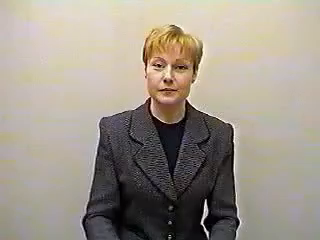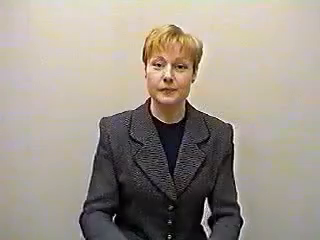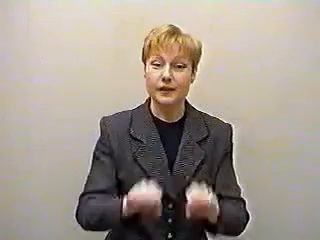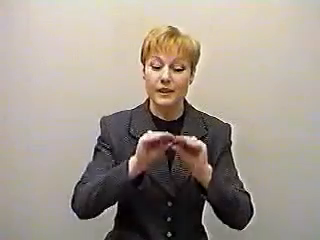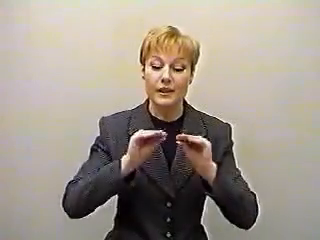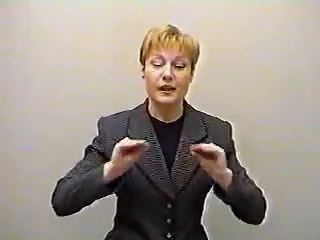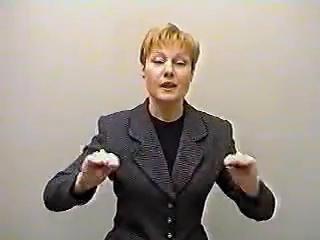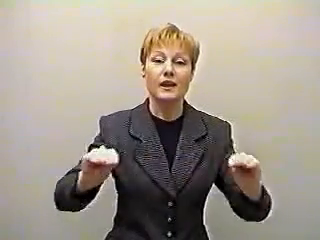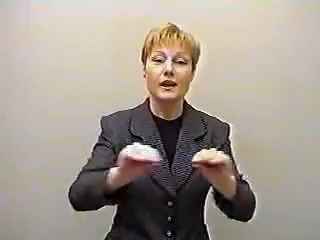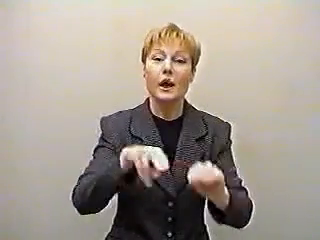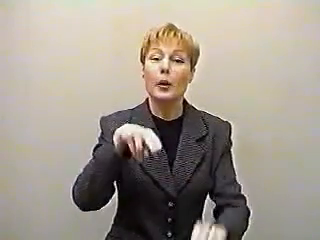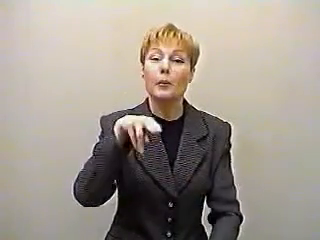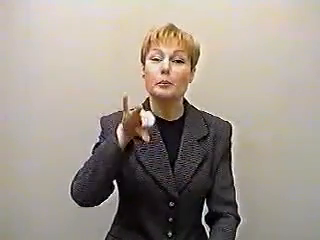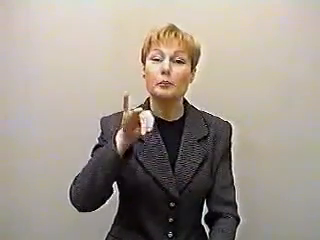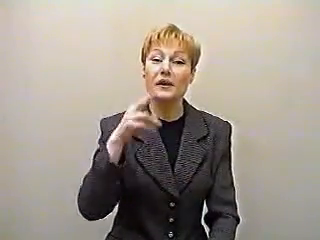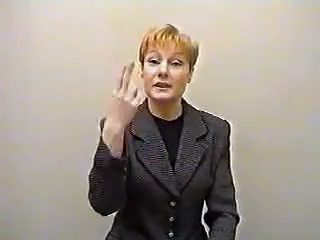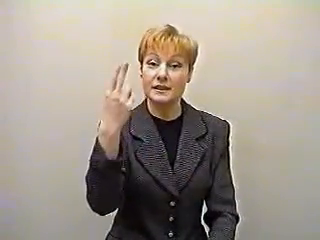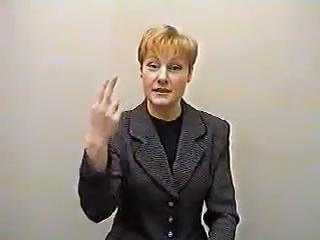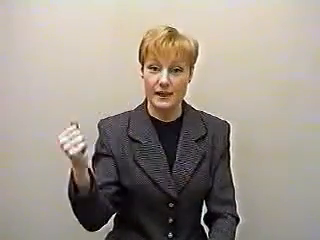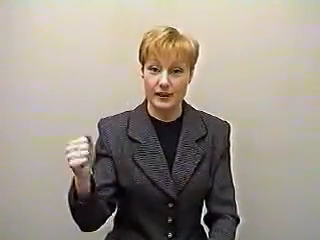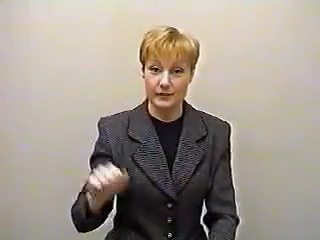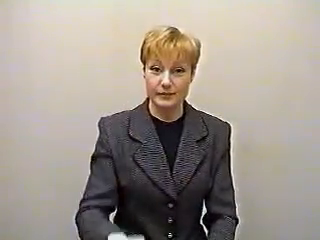пицца